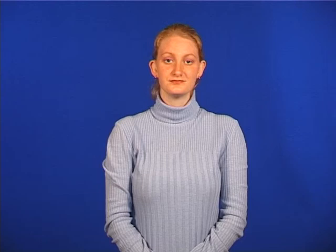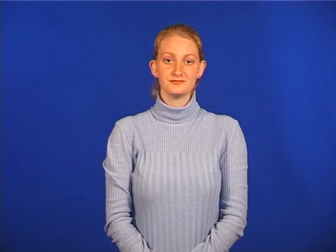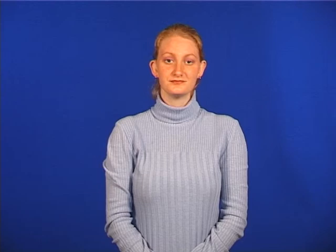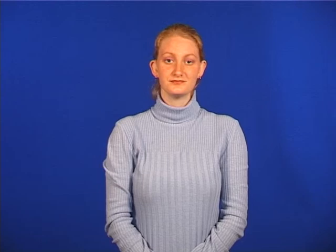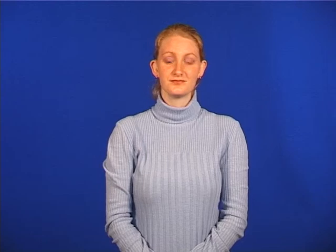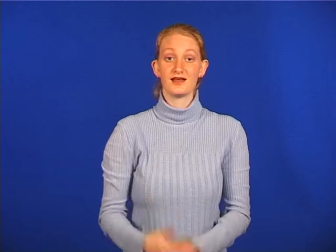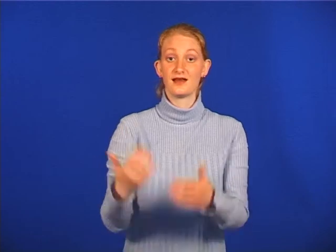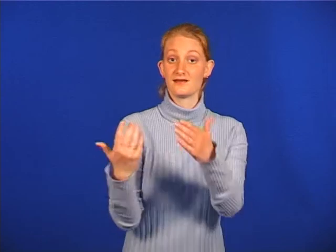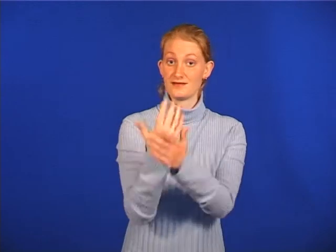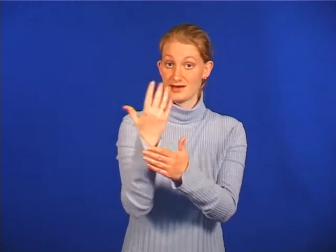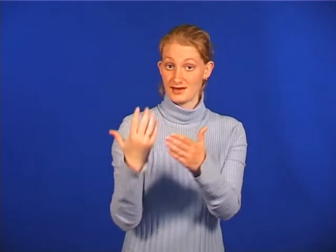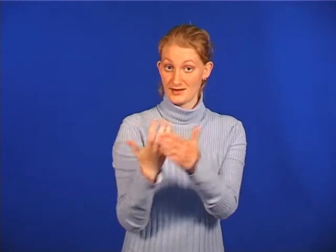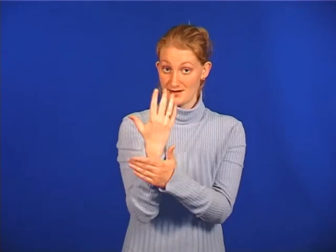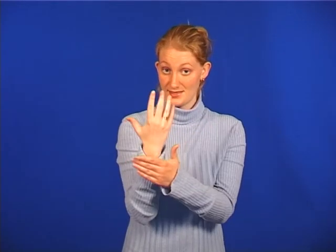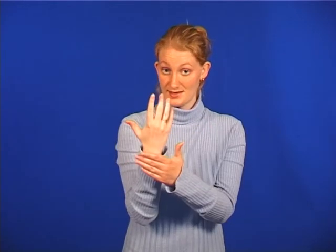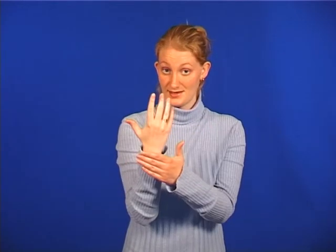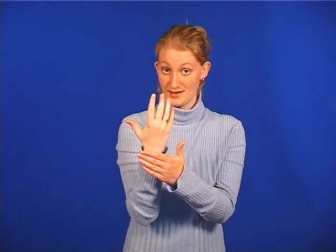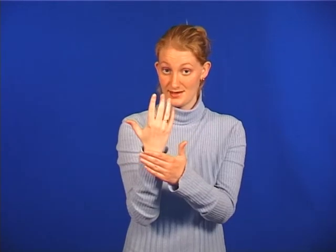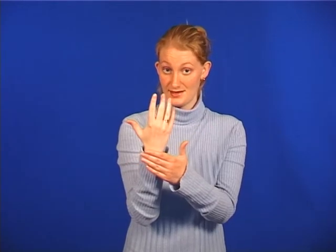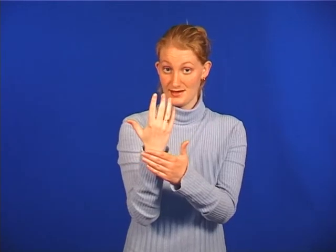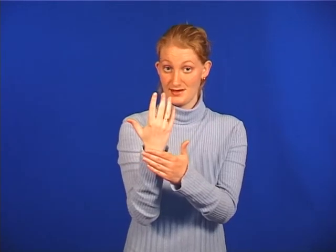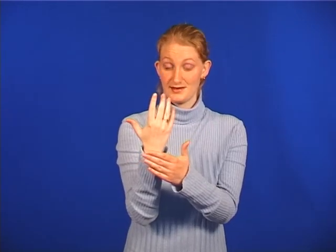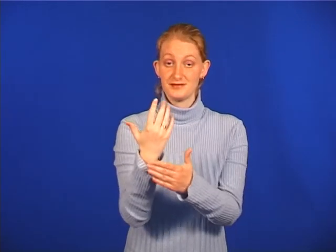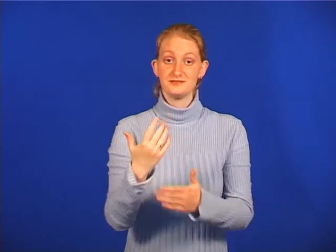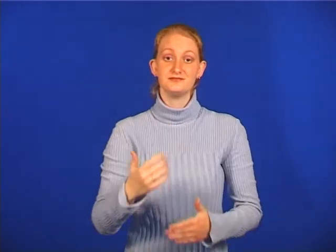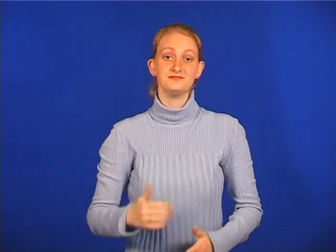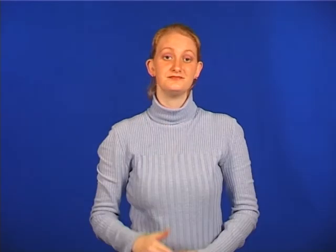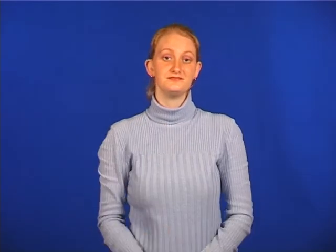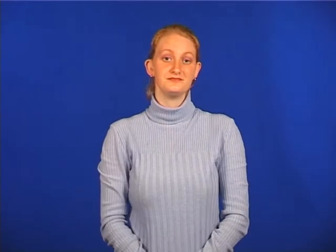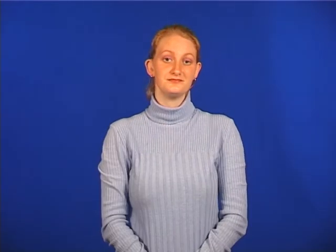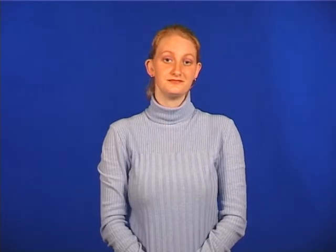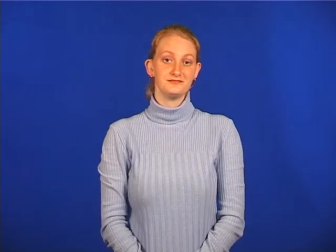Hveragerði